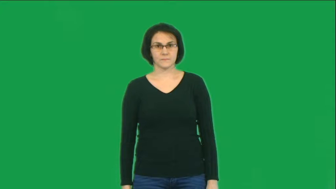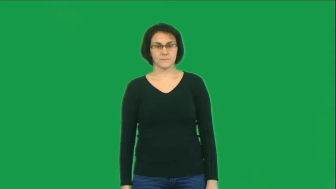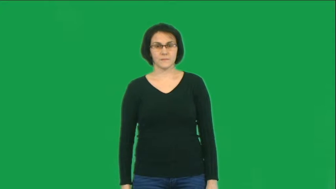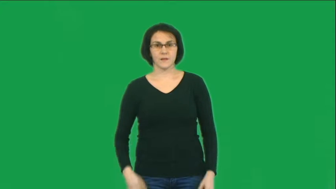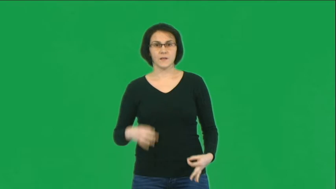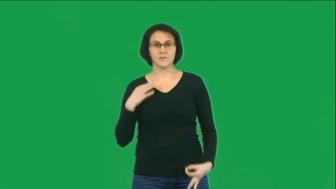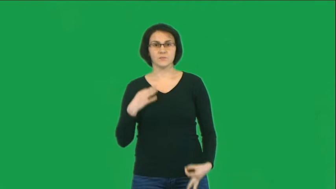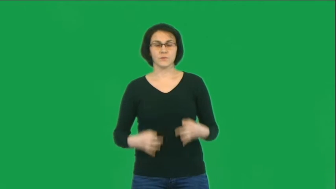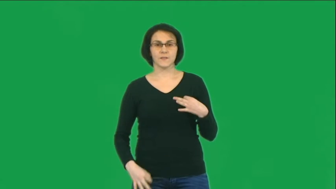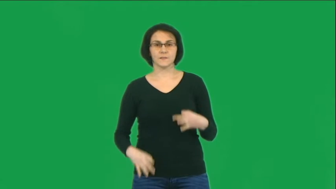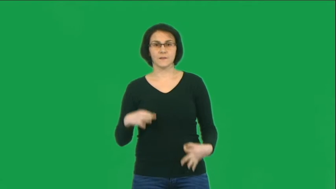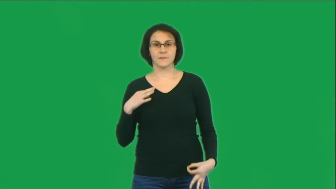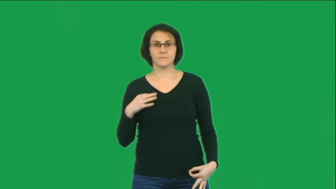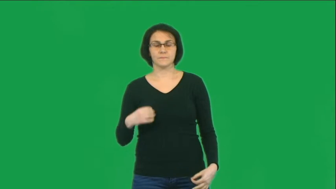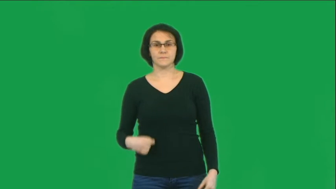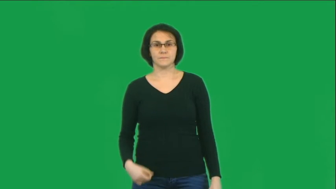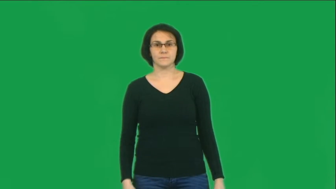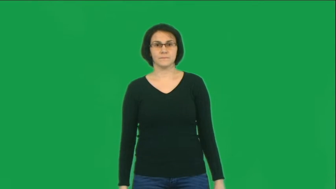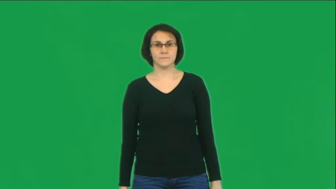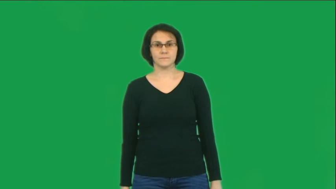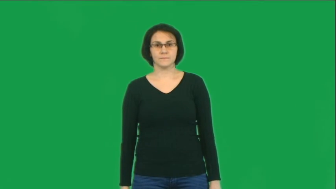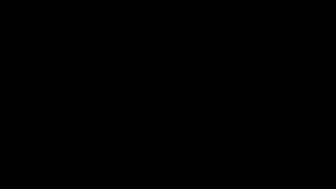sukienka